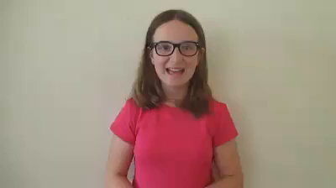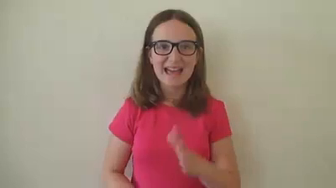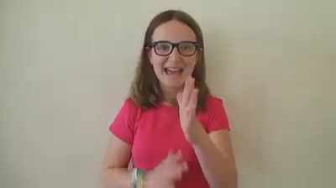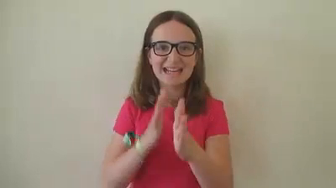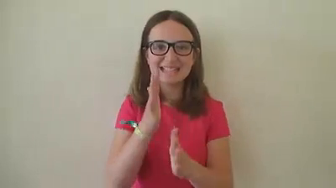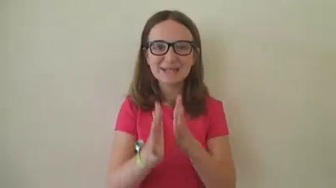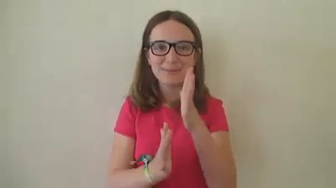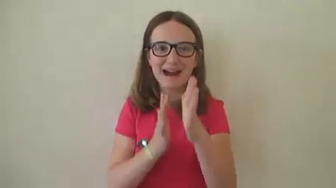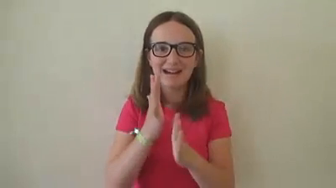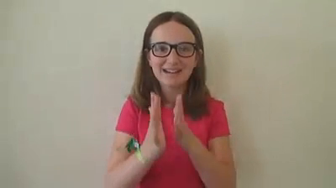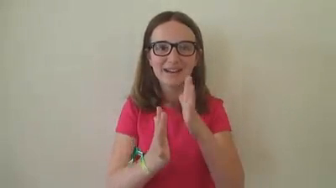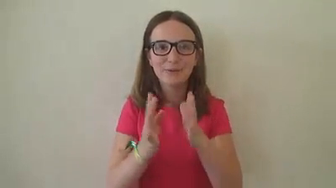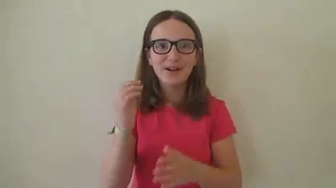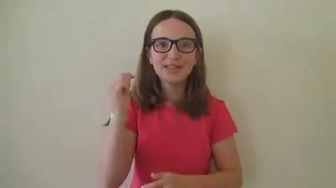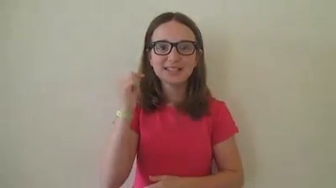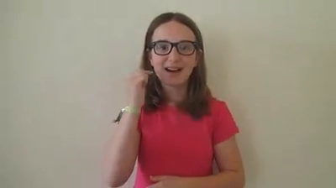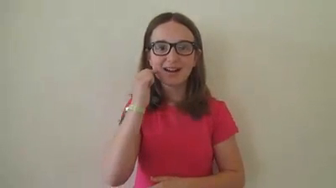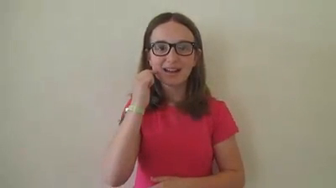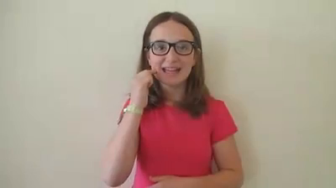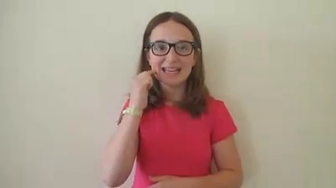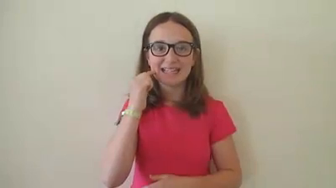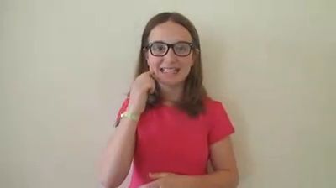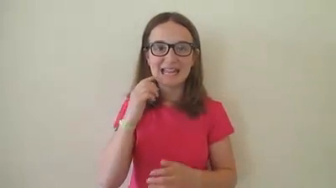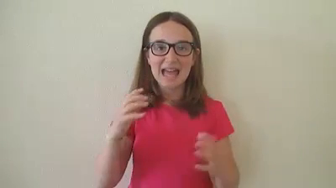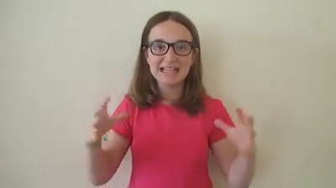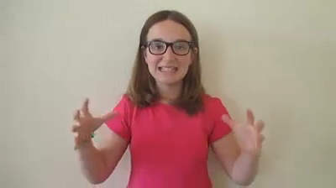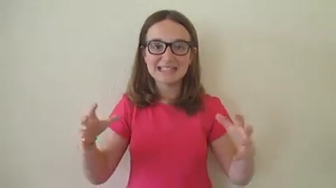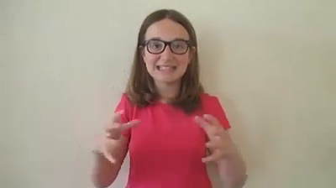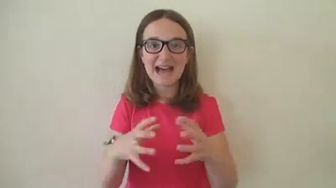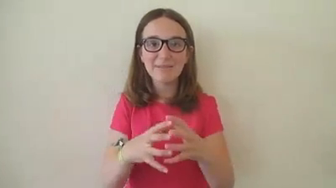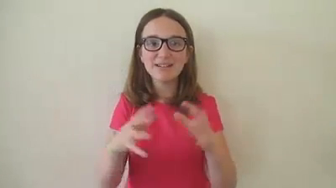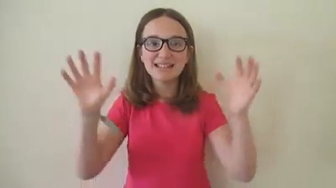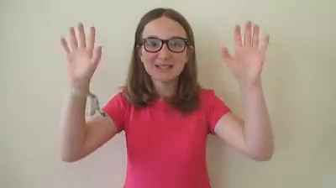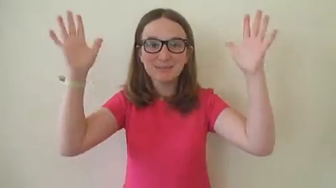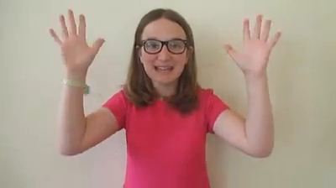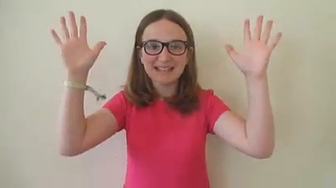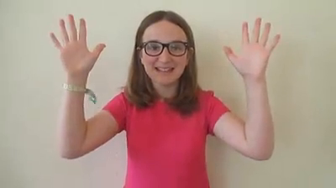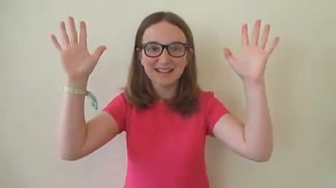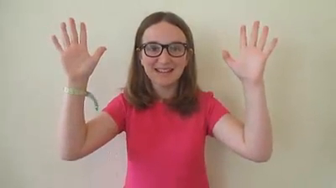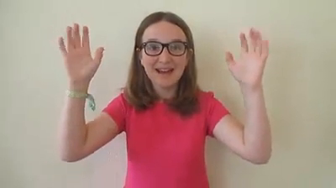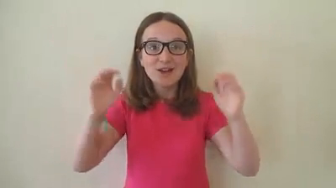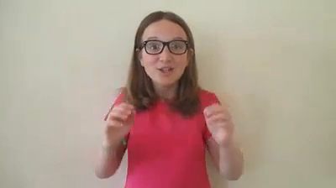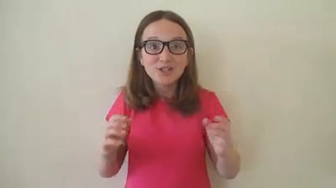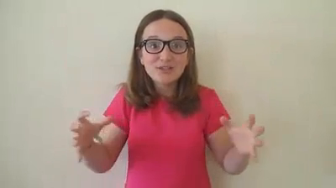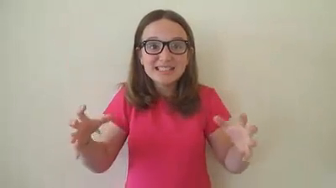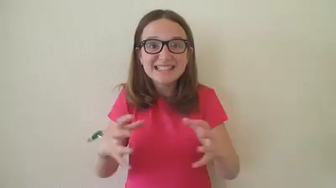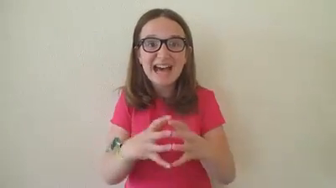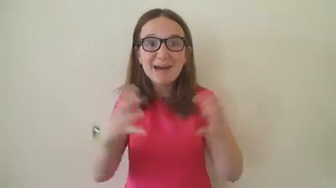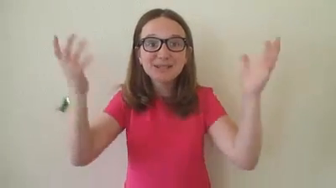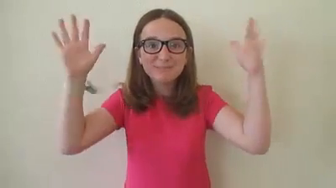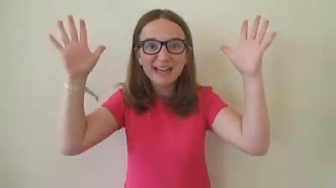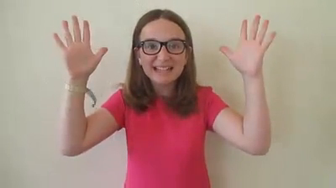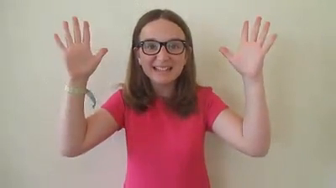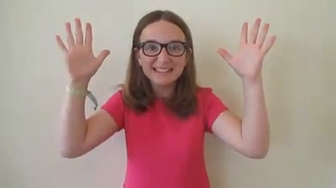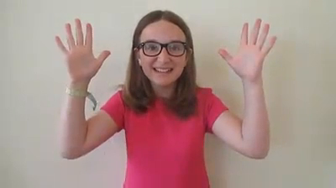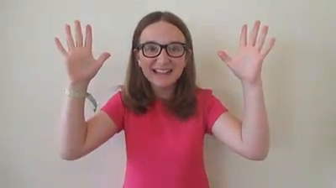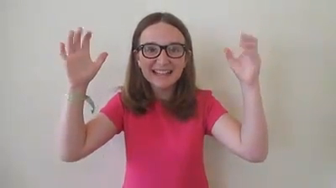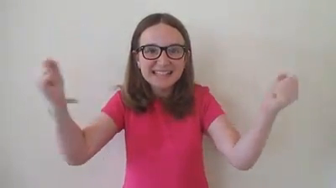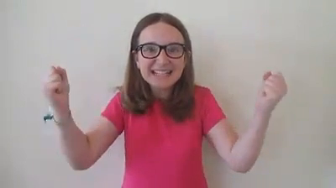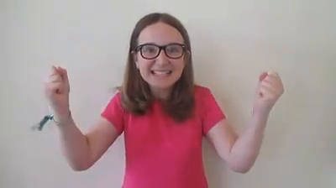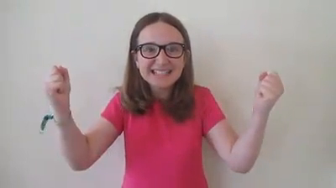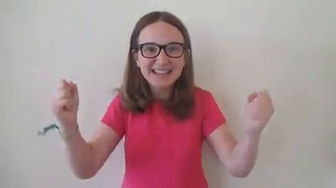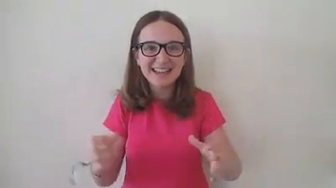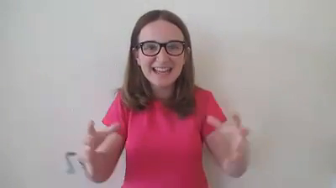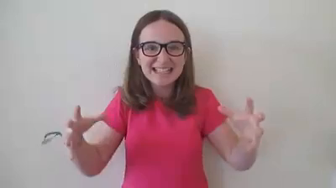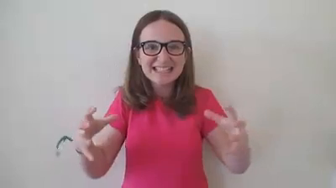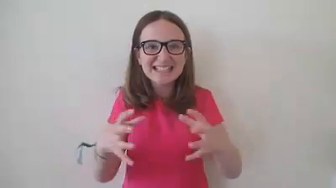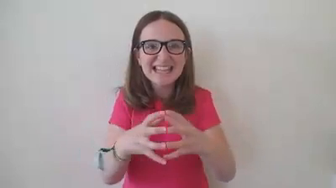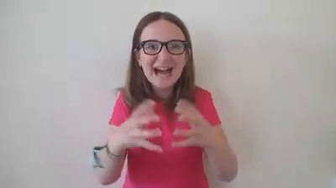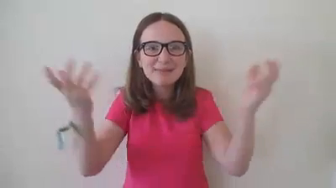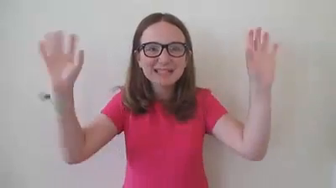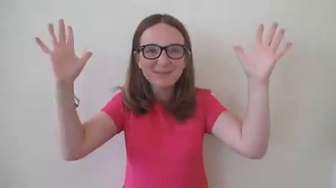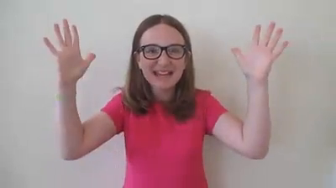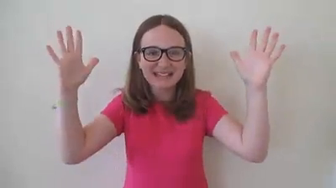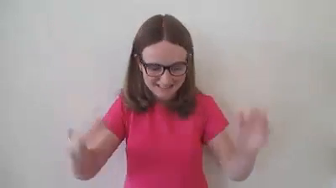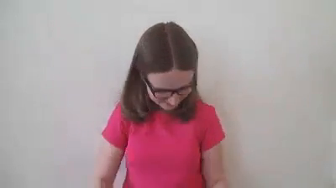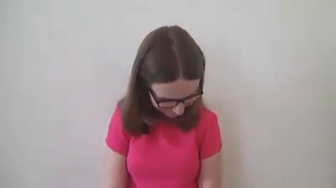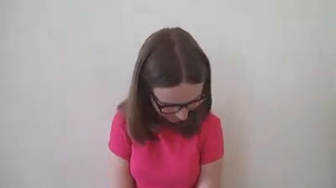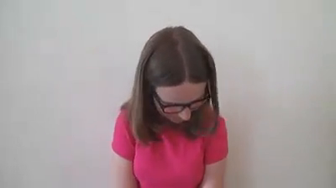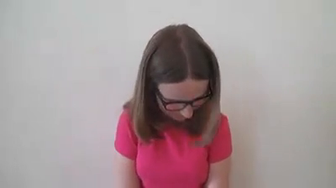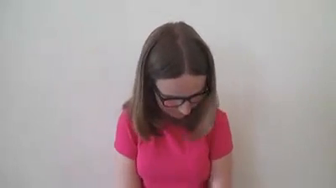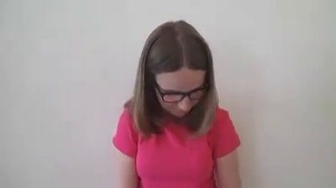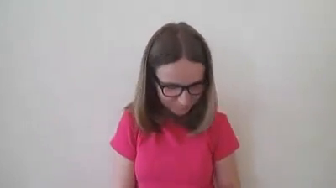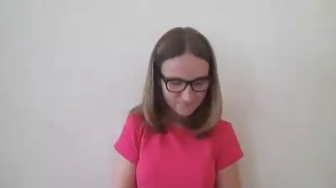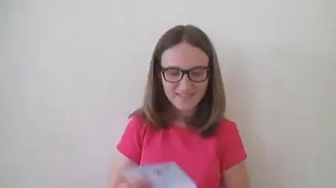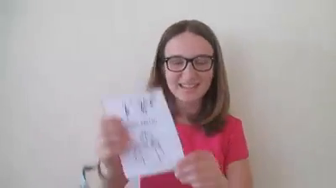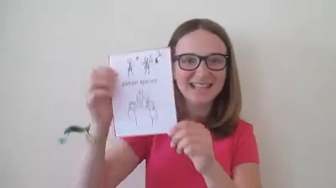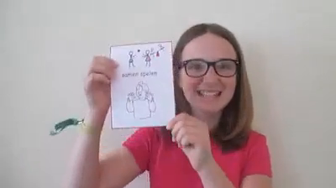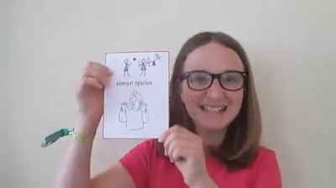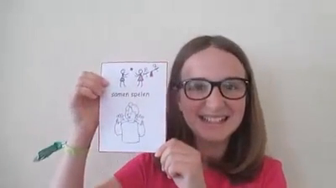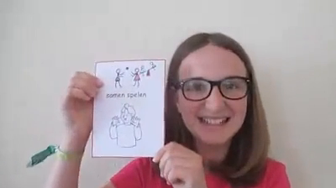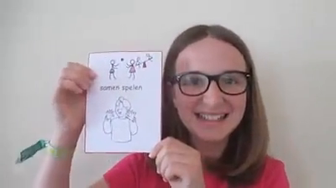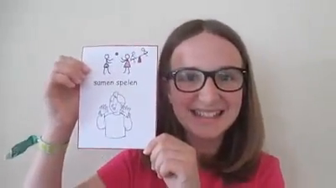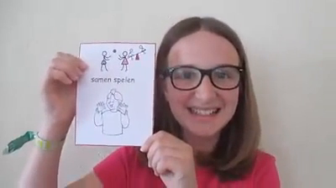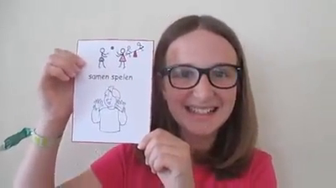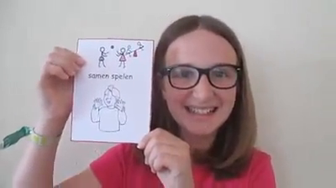Samenspelen